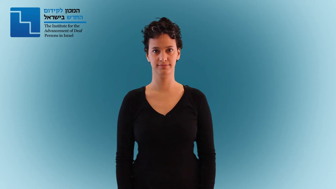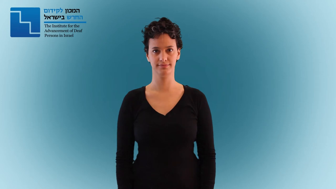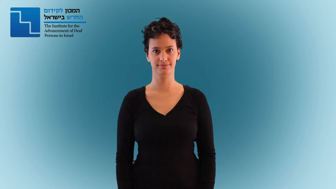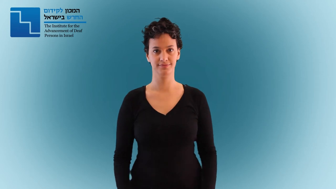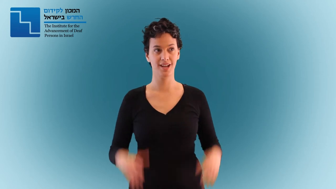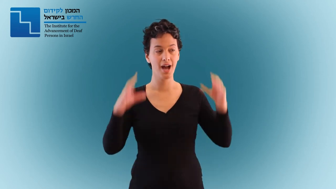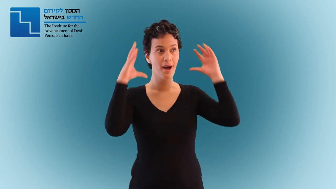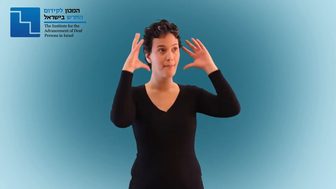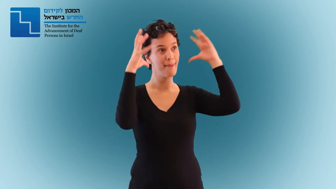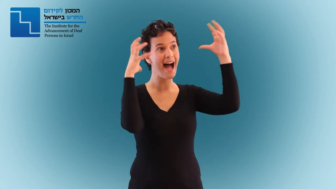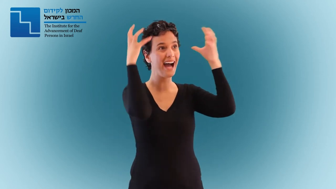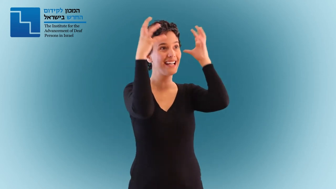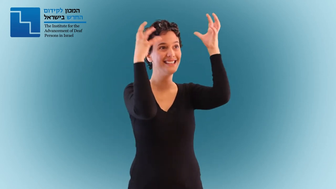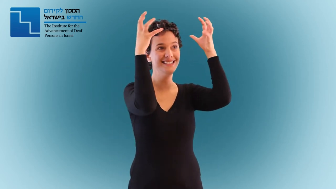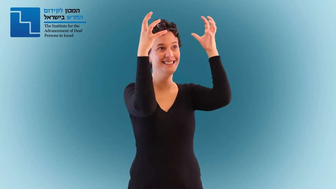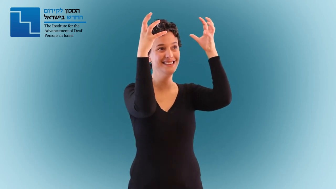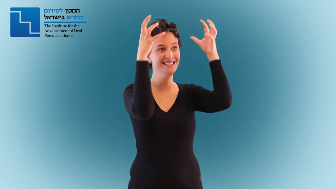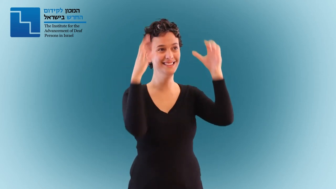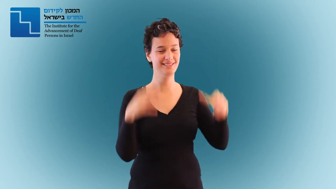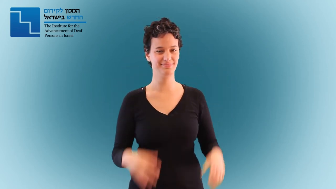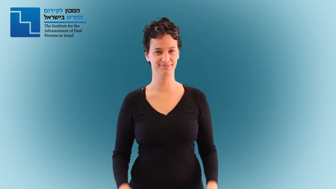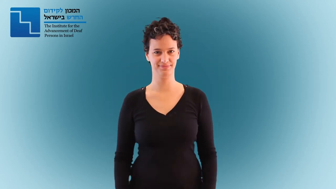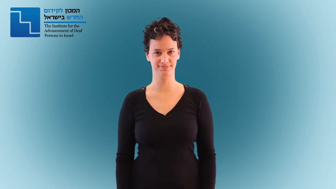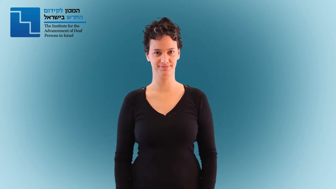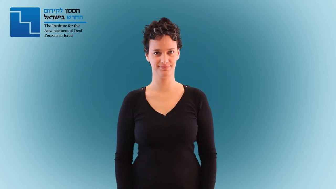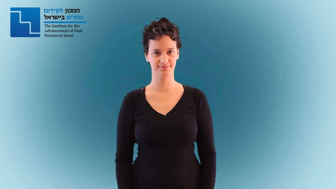מעריץ